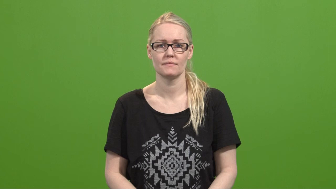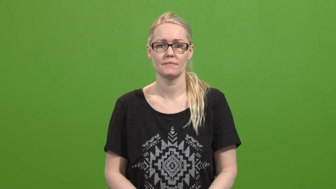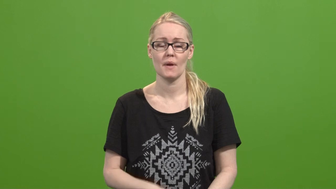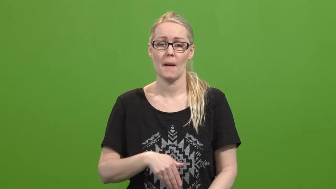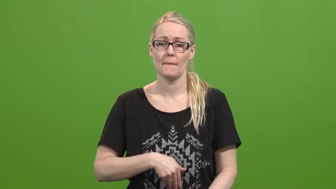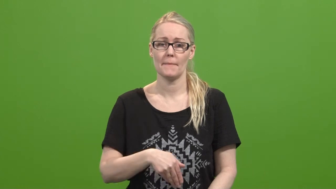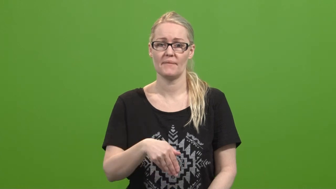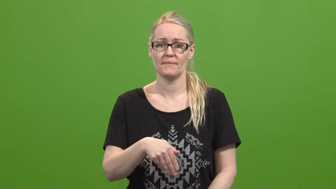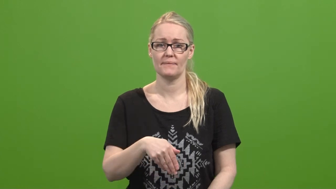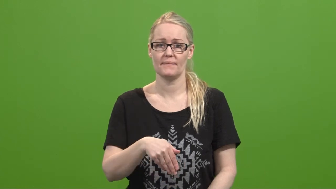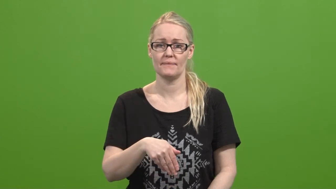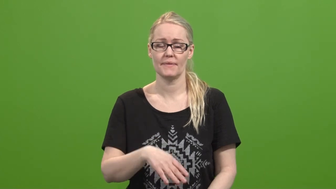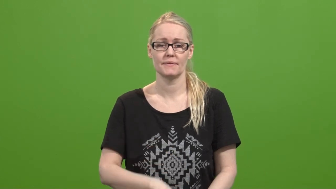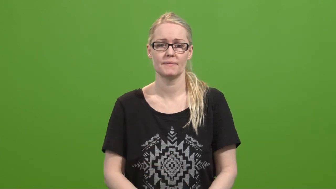ófrísk